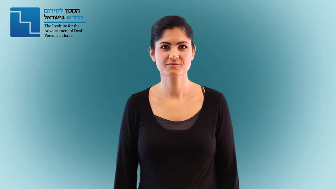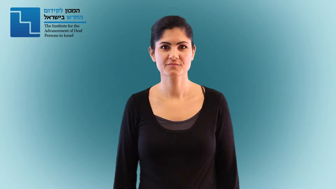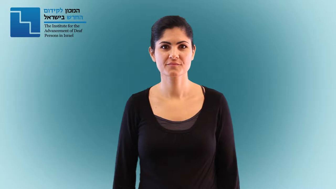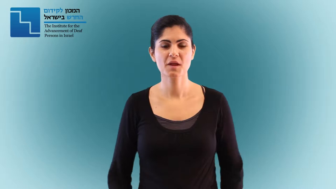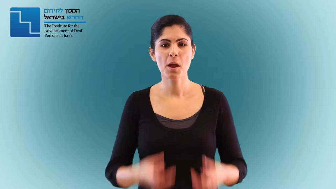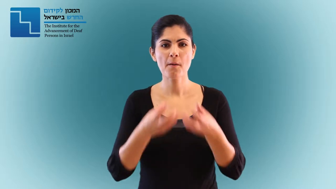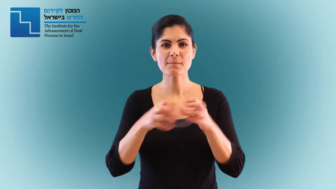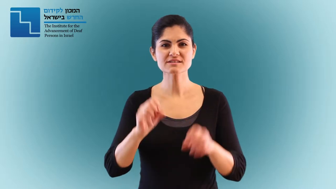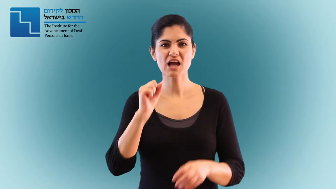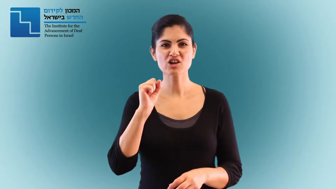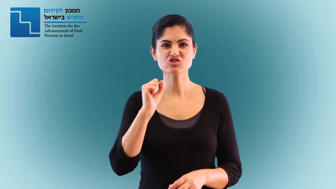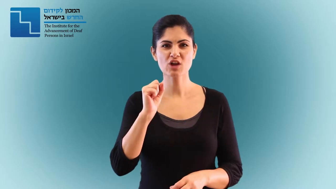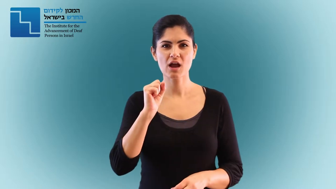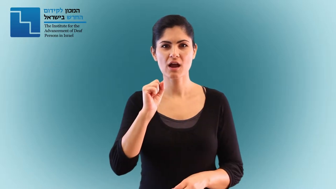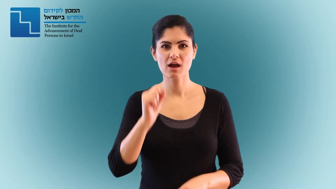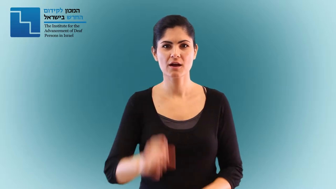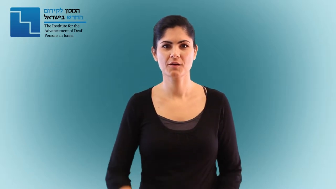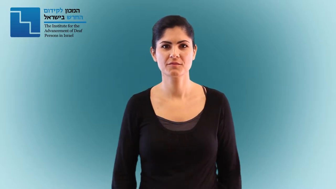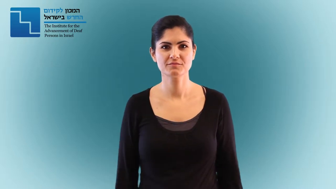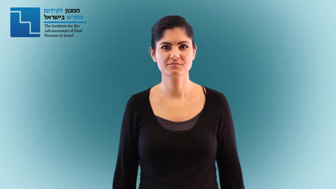ביצה קשה